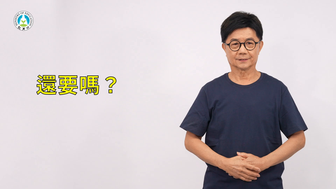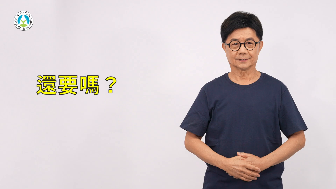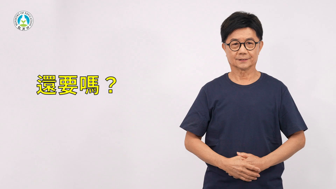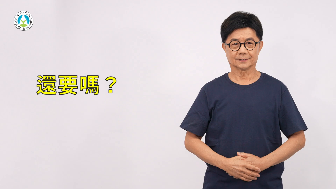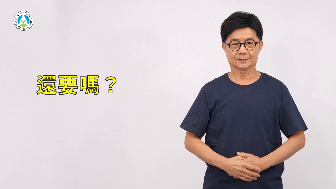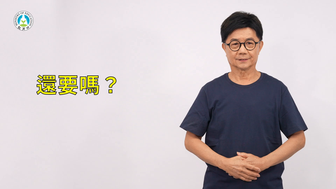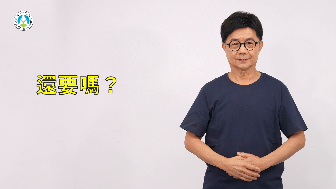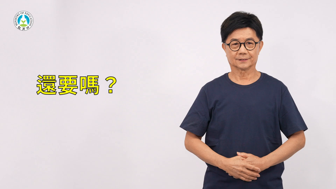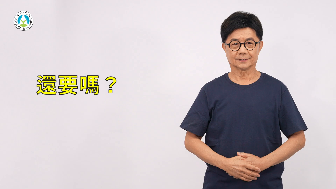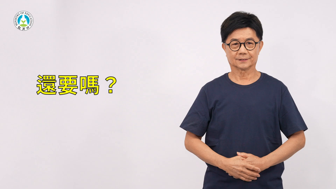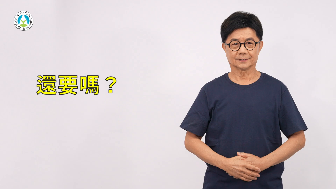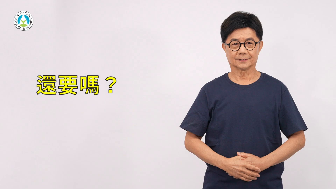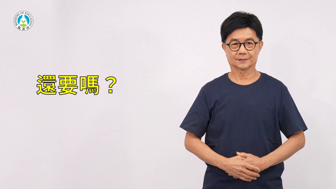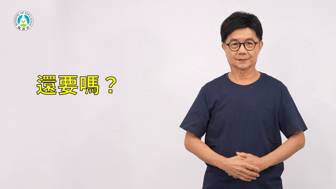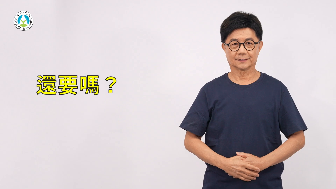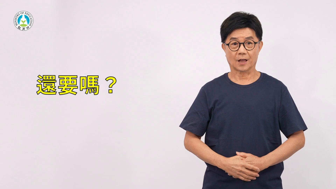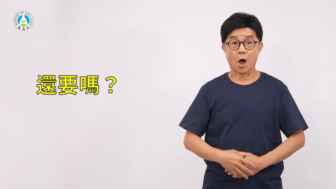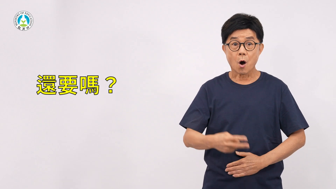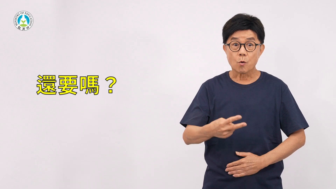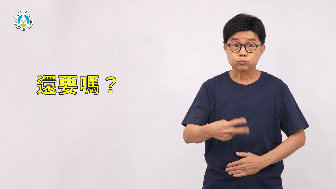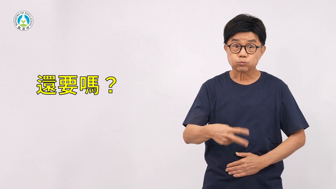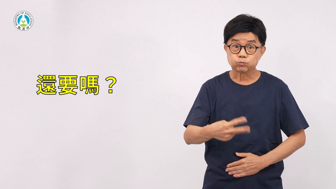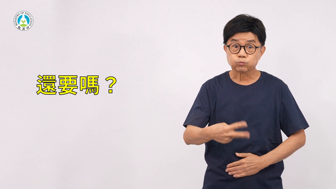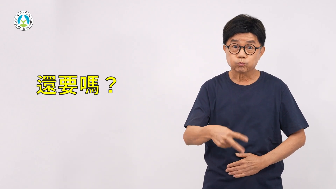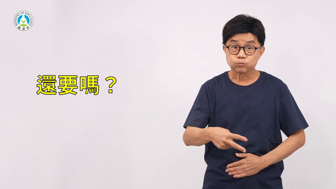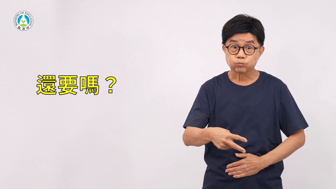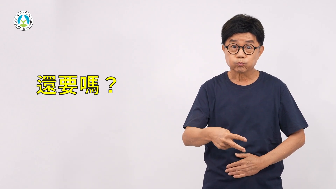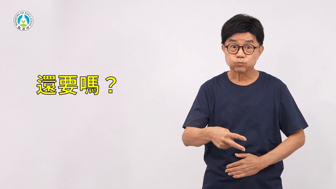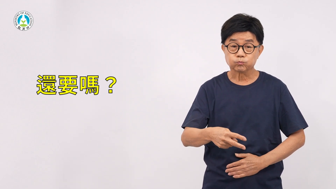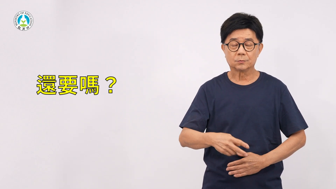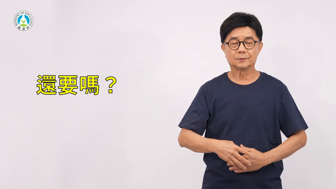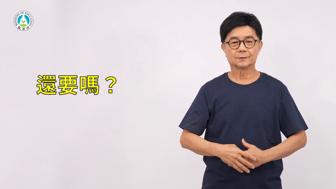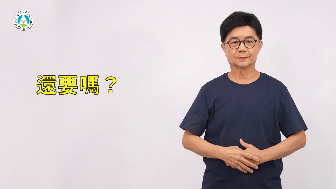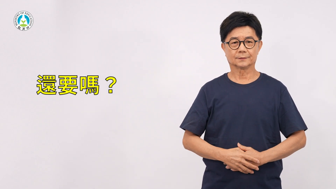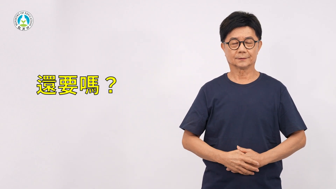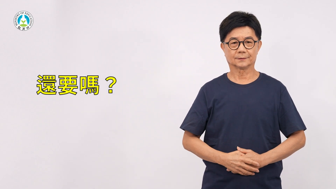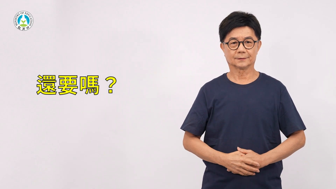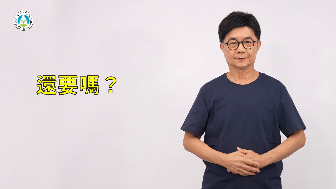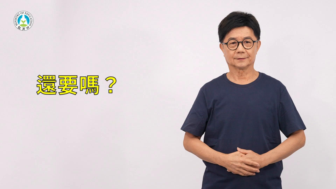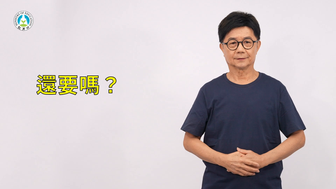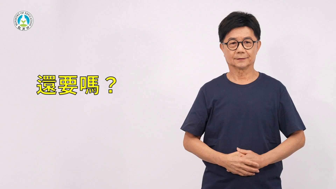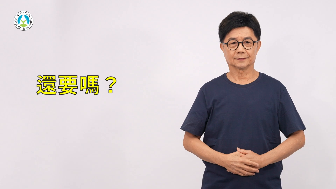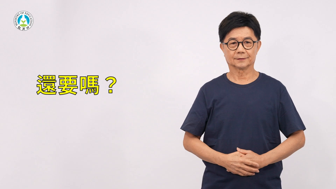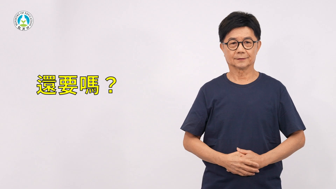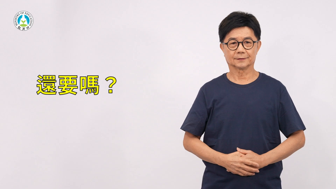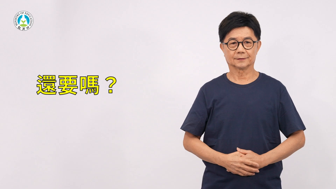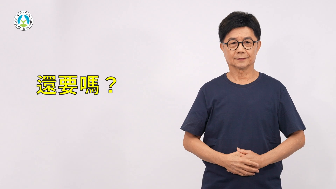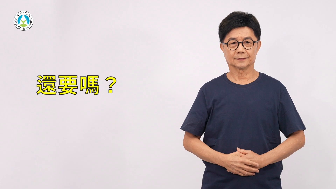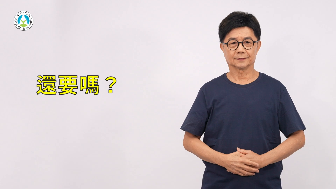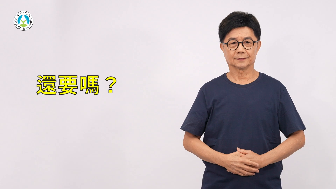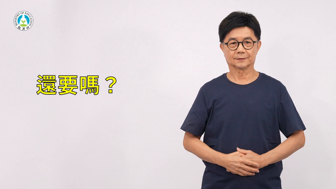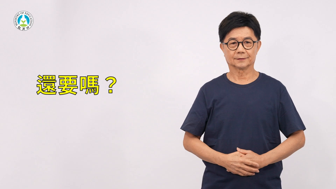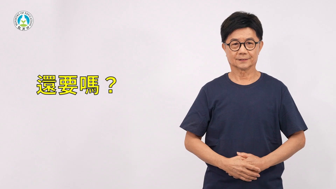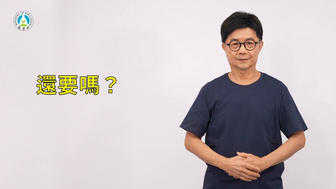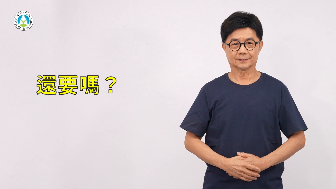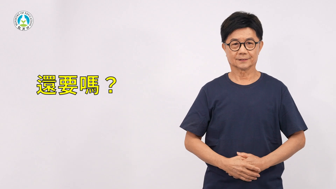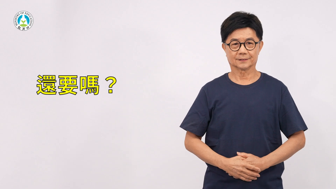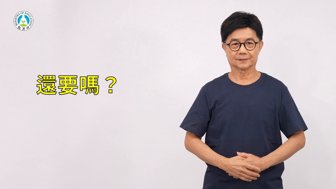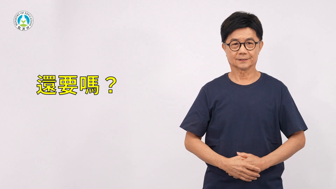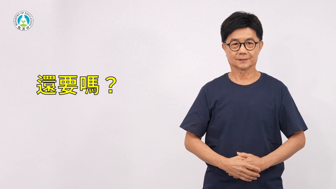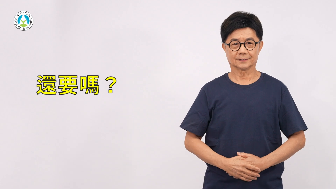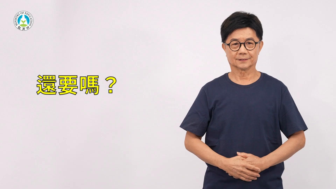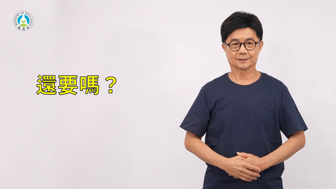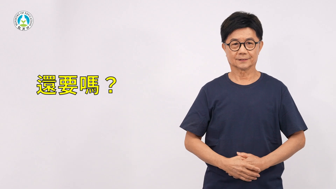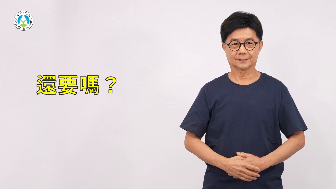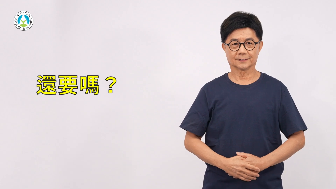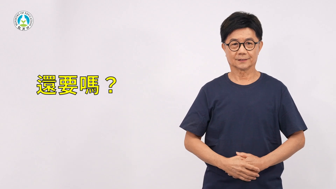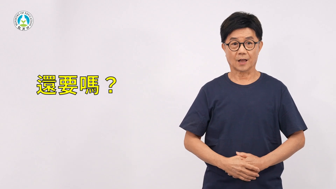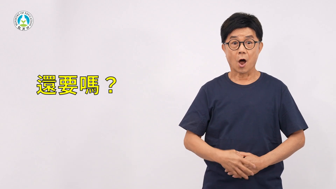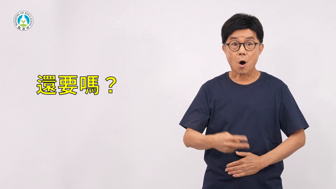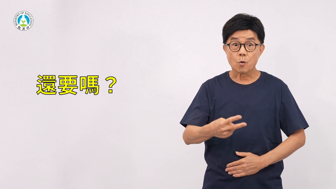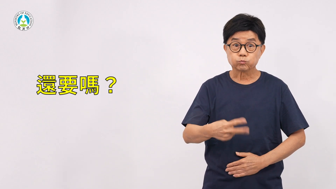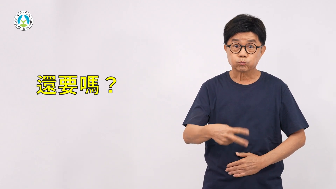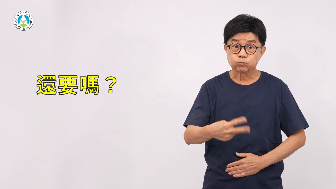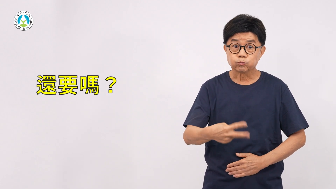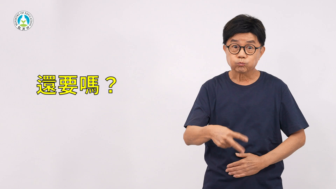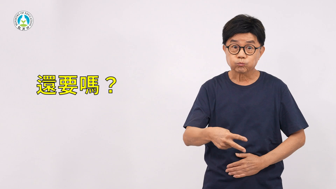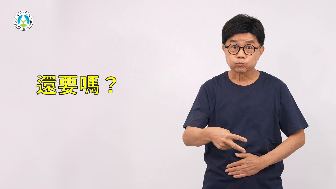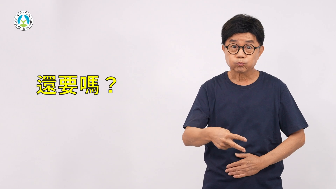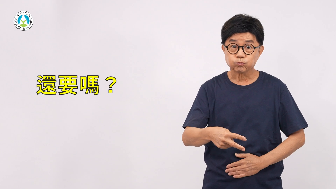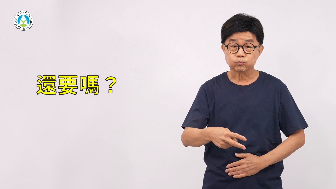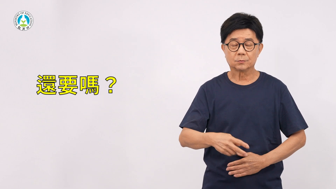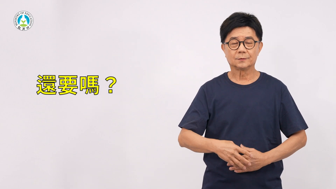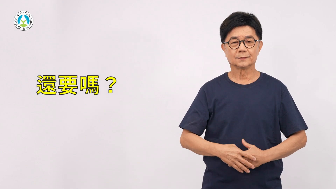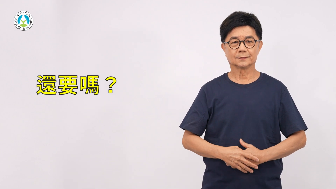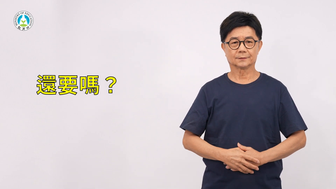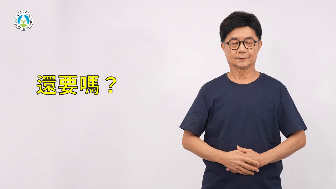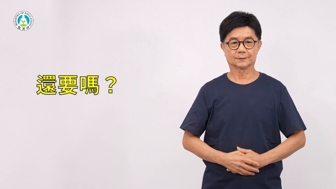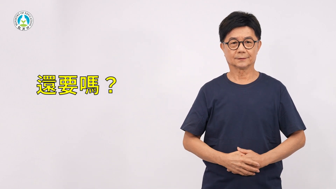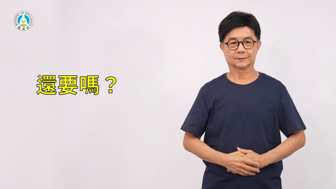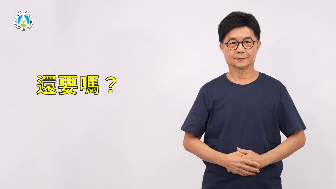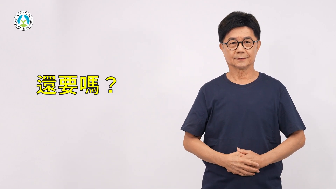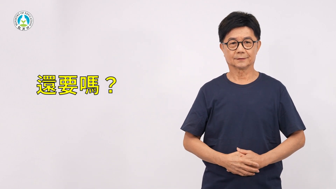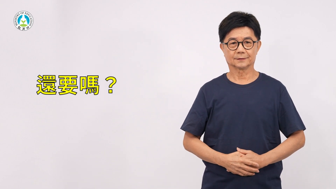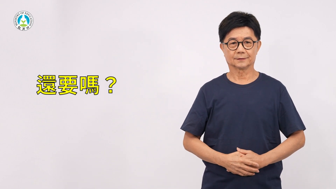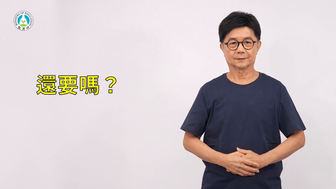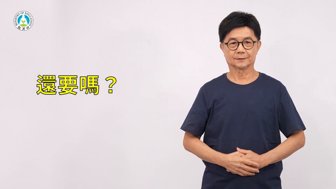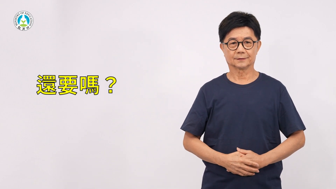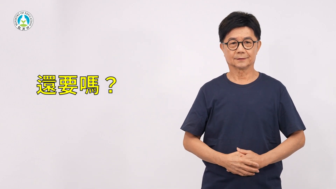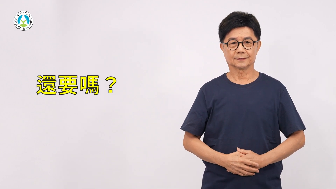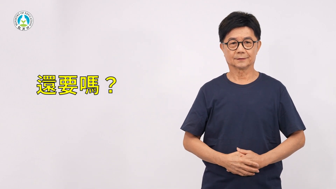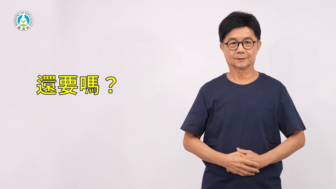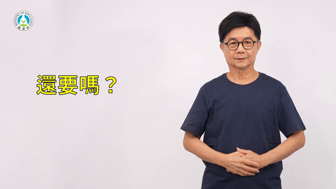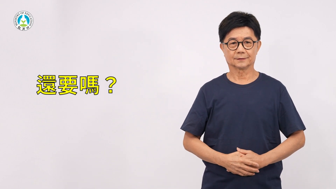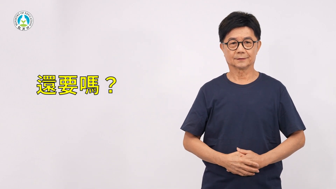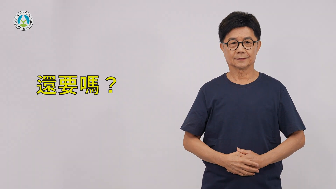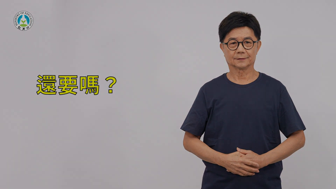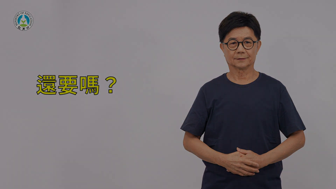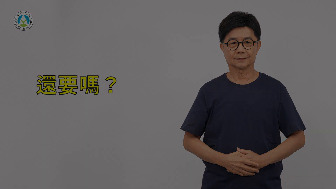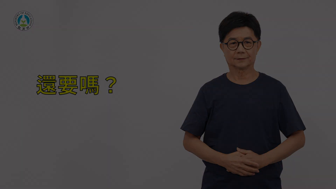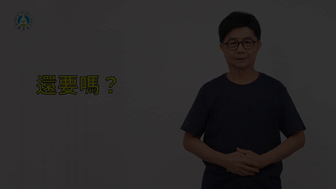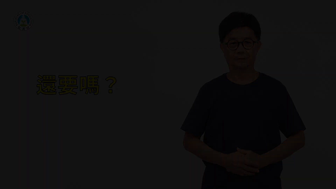還要嗎？